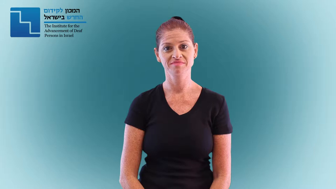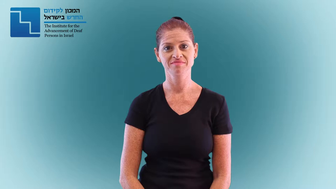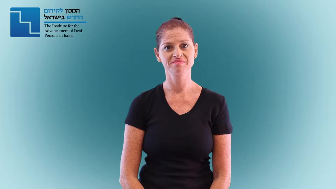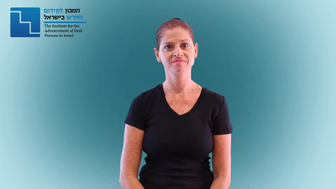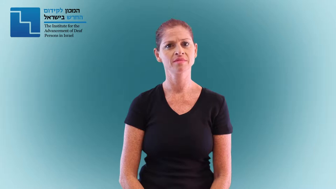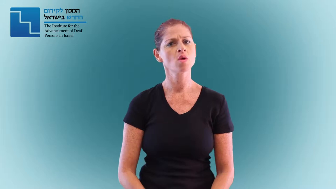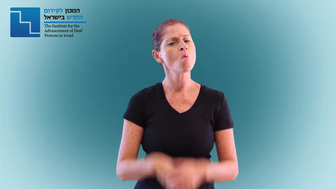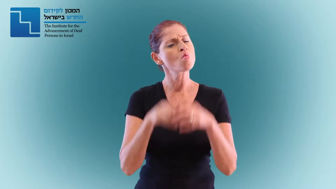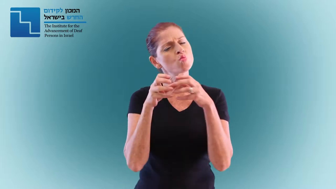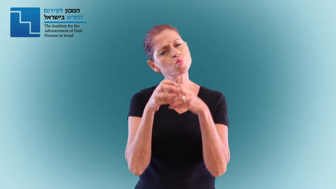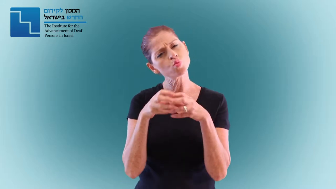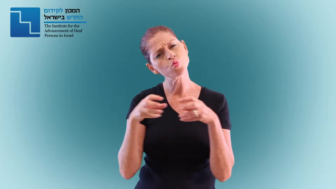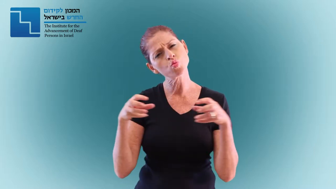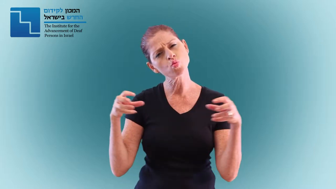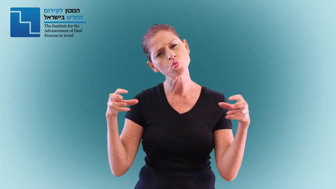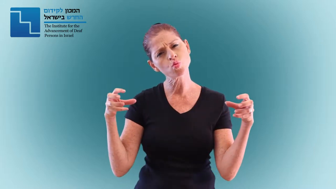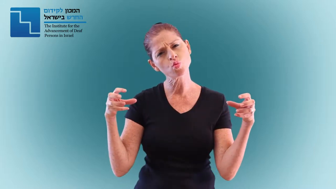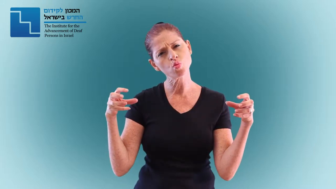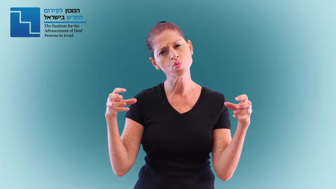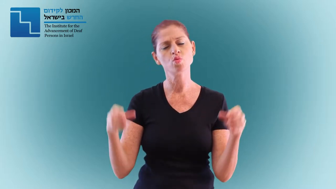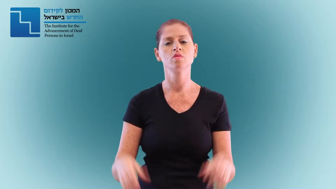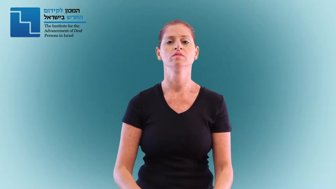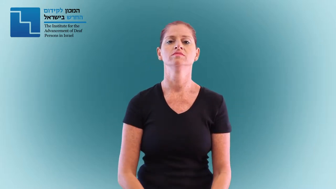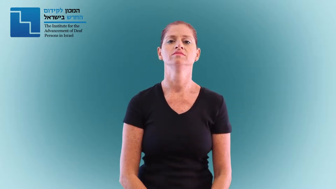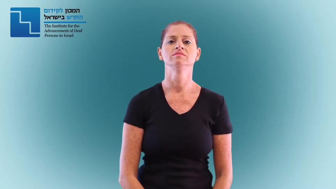ארוך